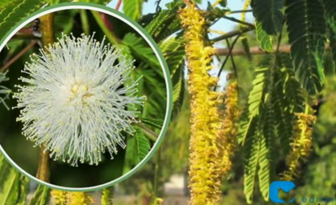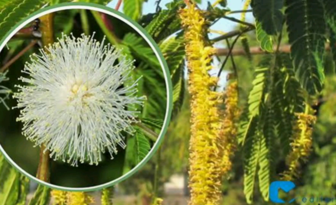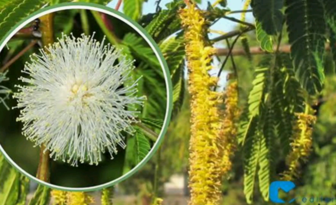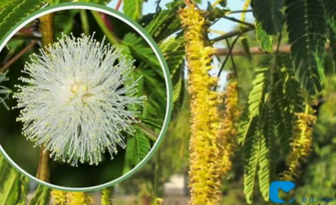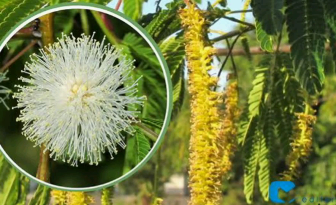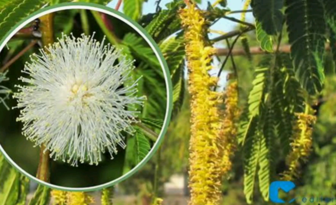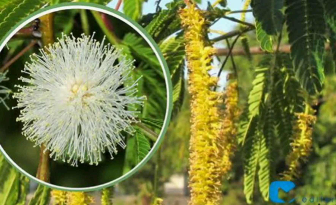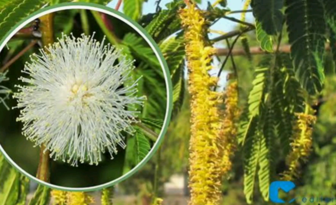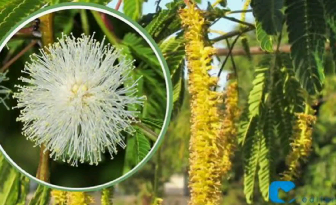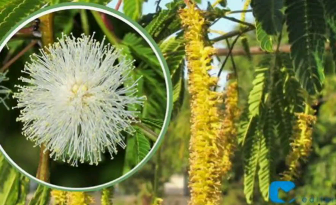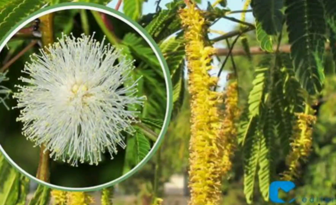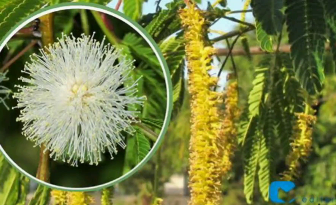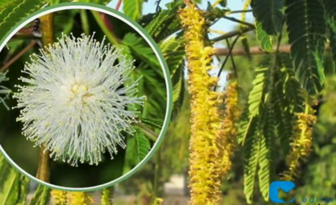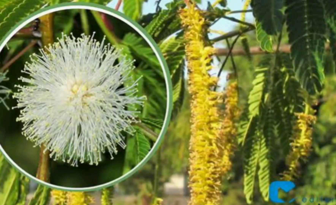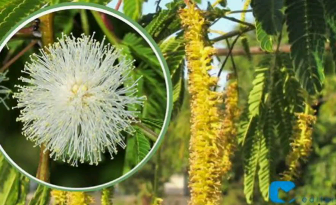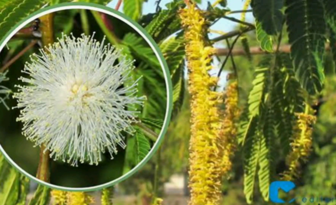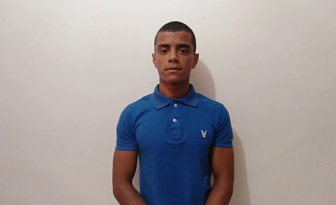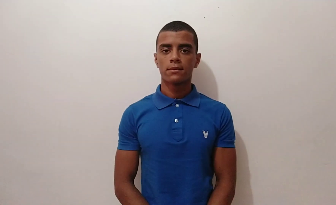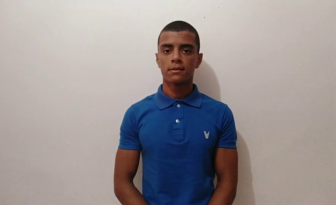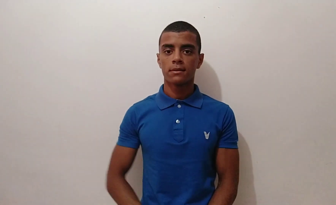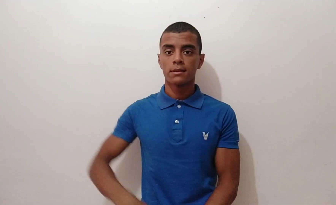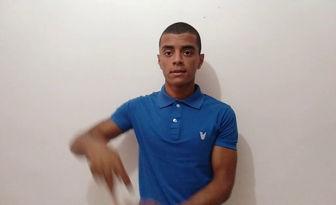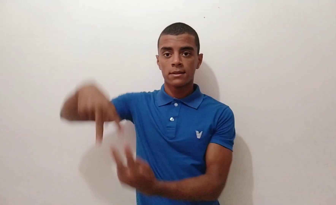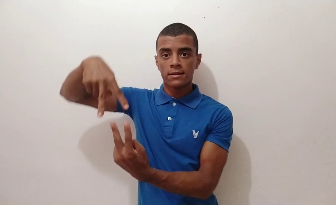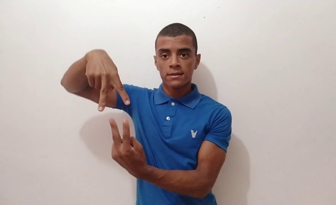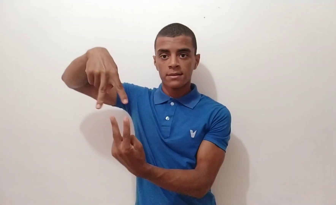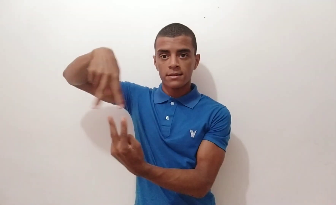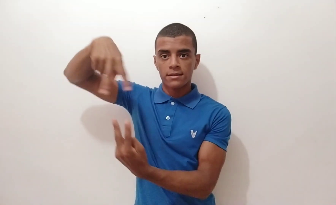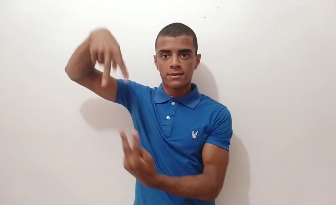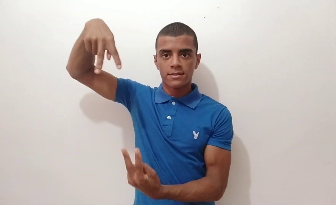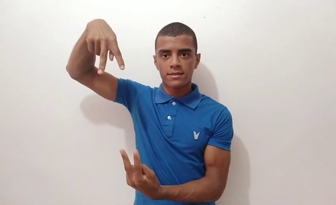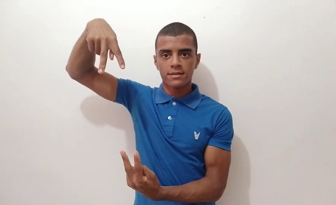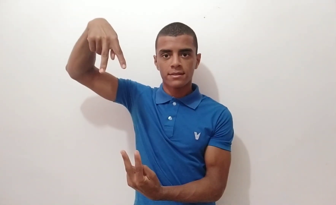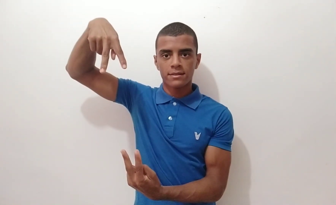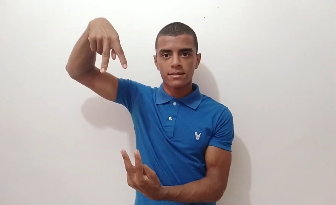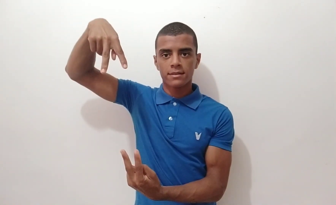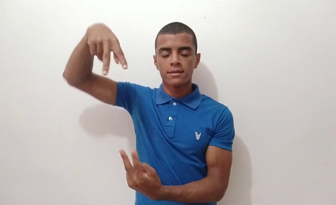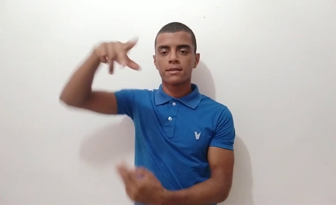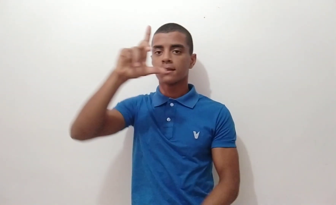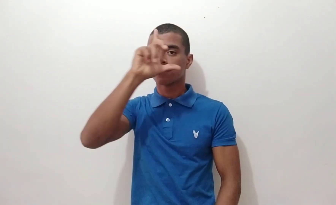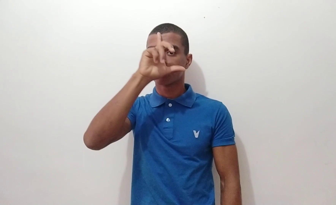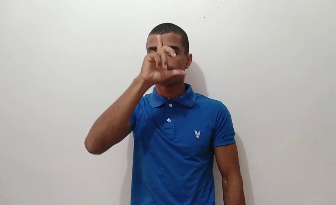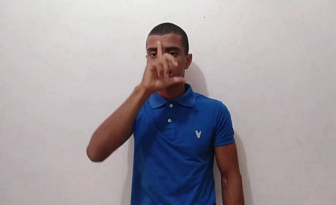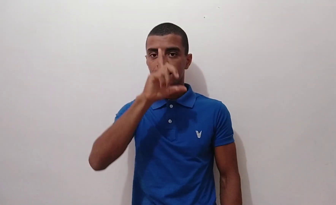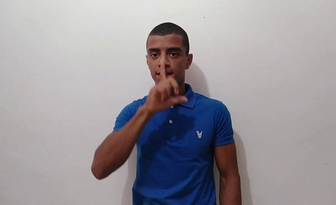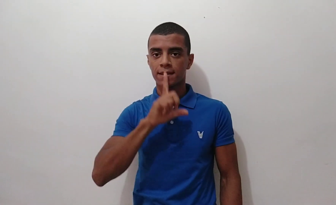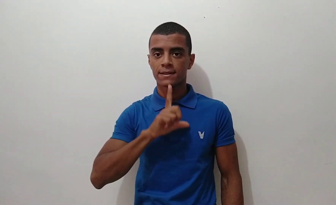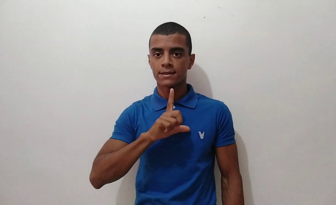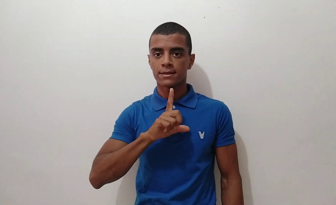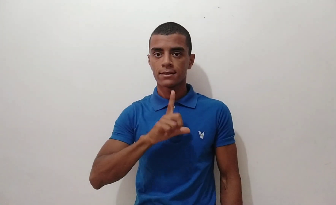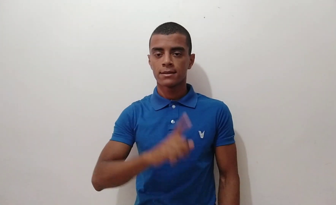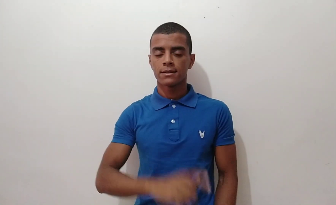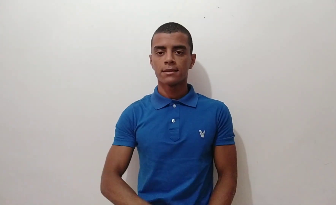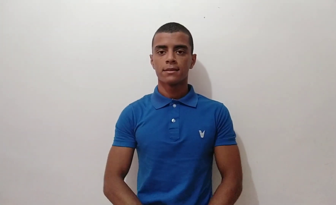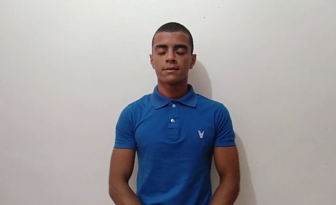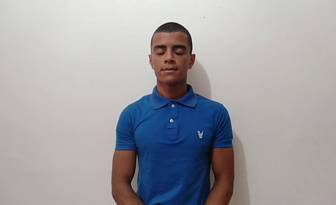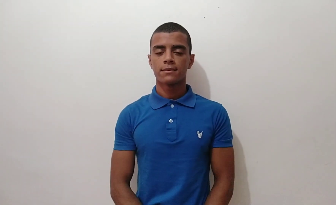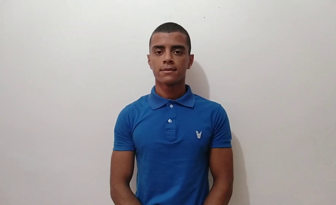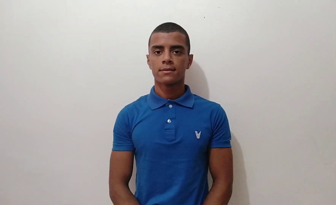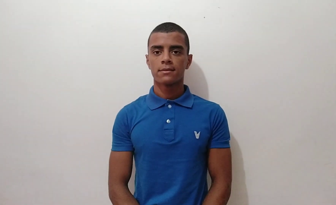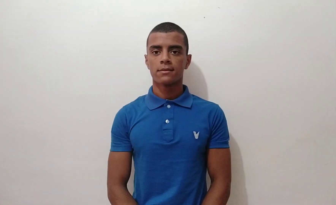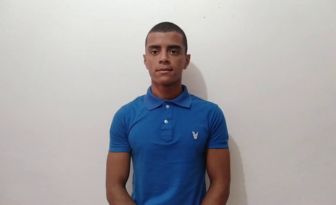Angico